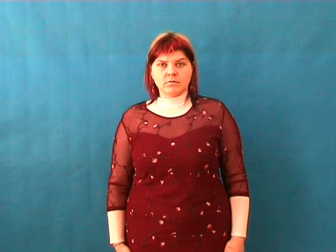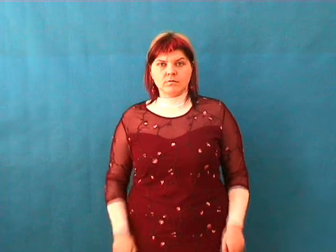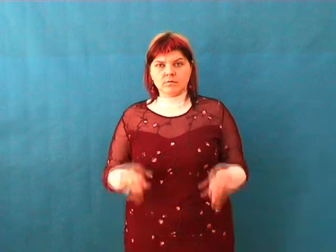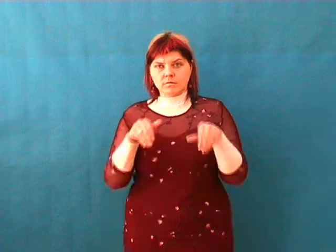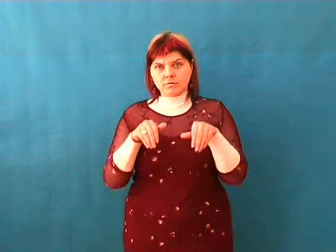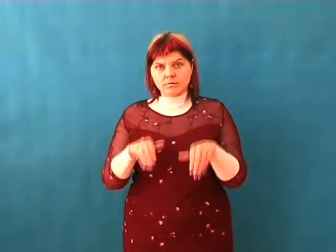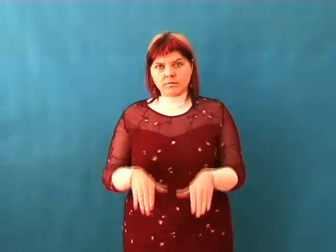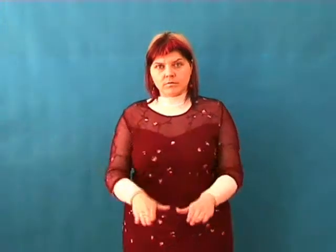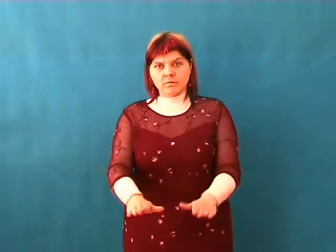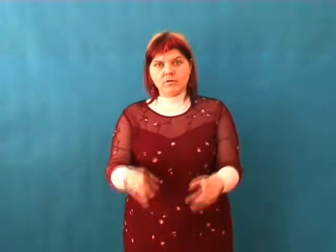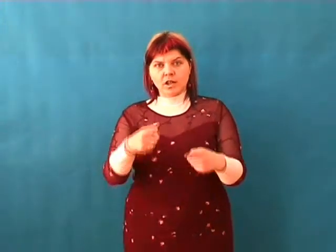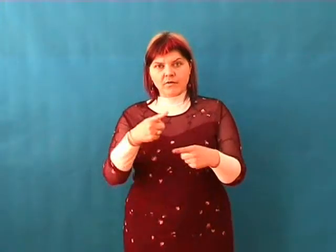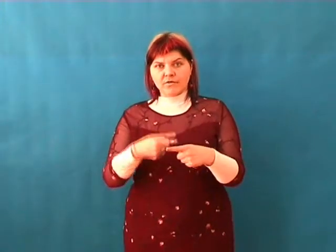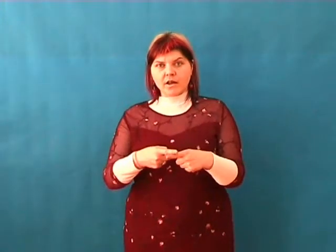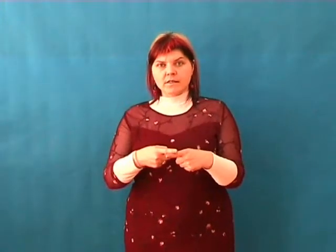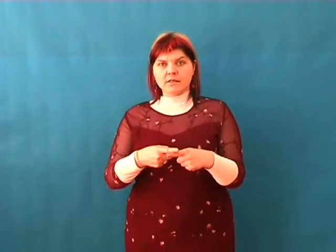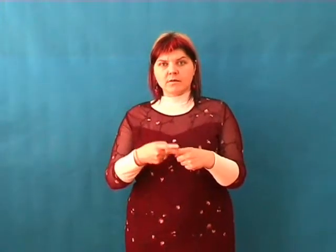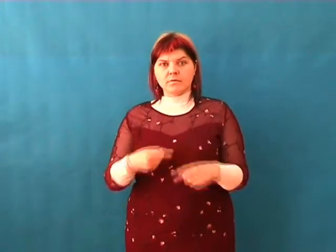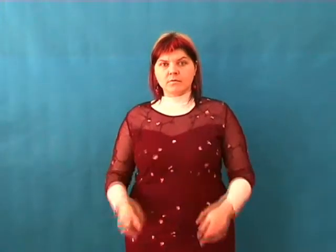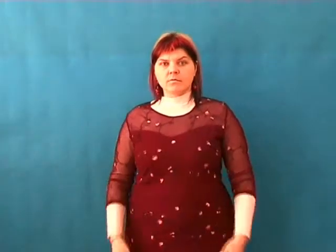faks